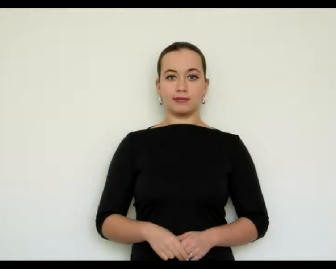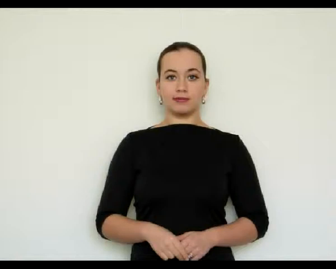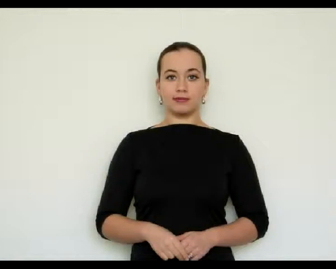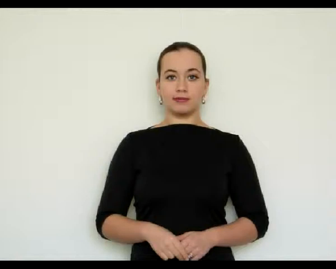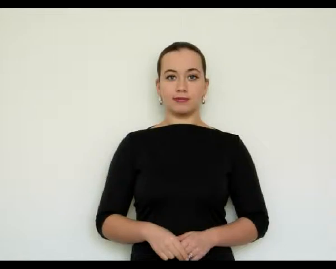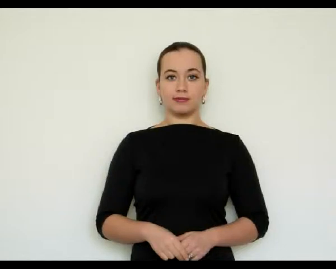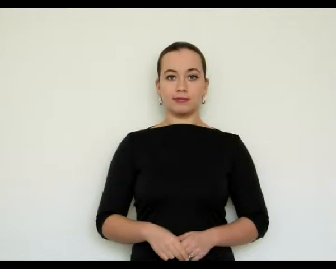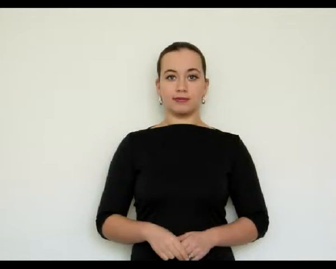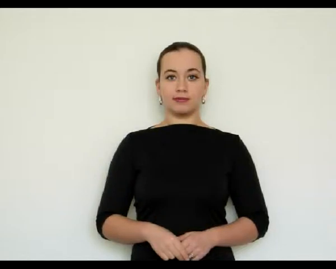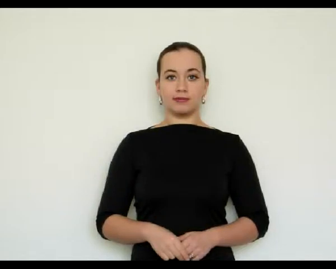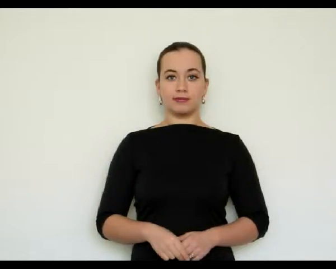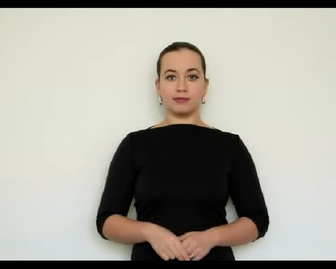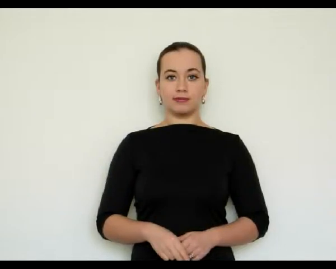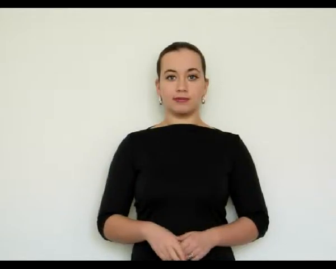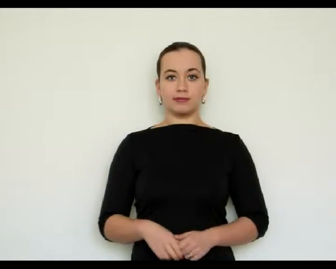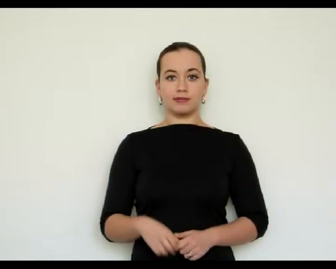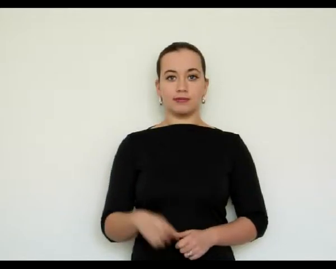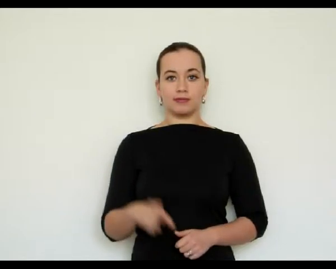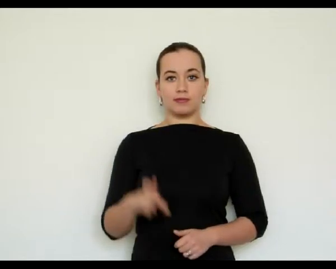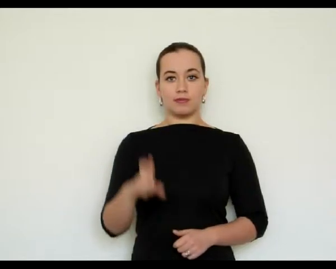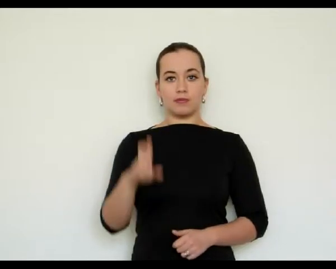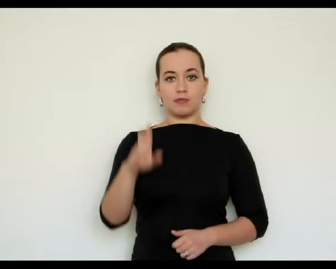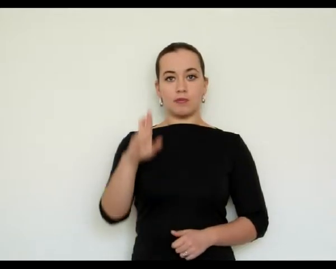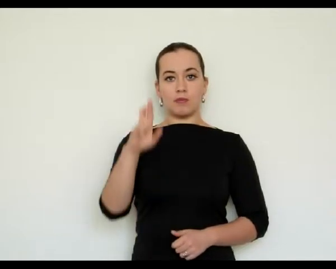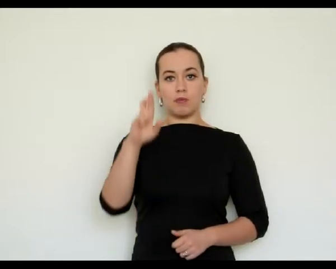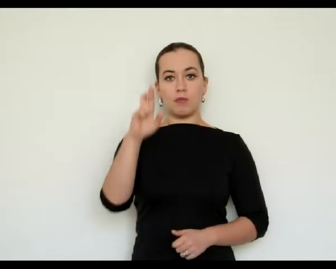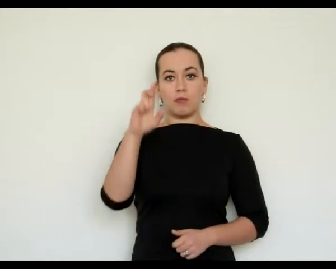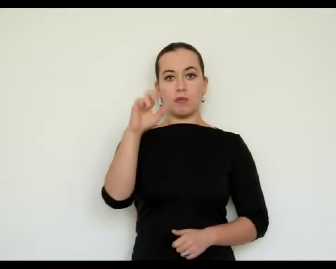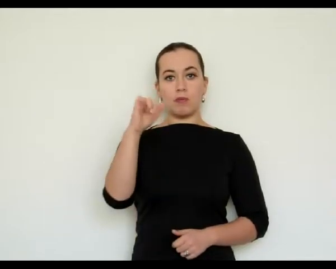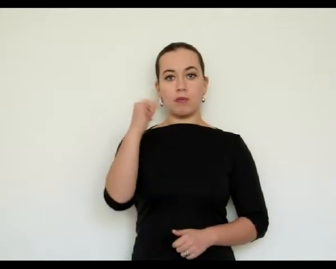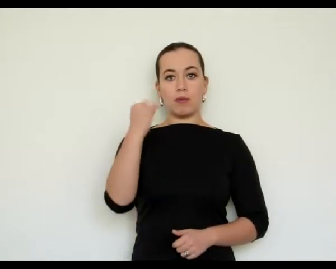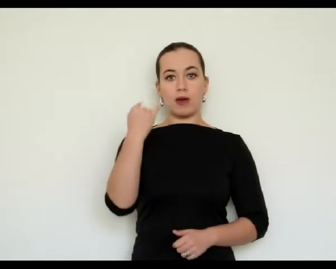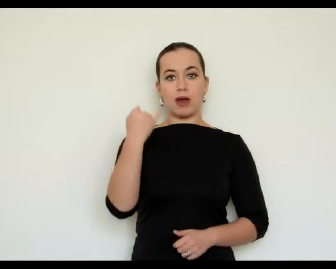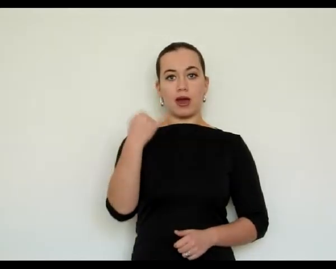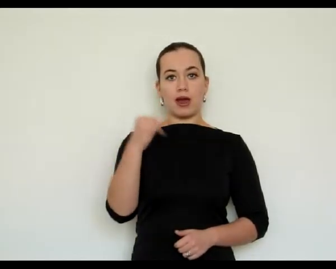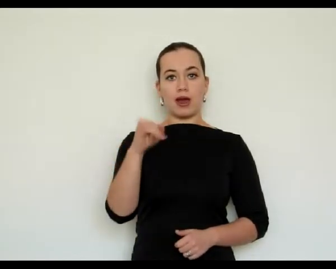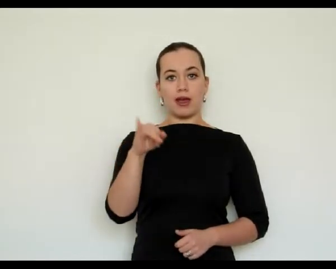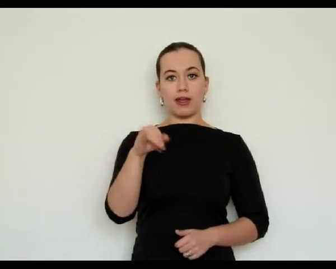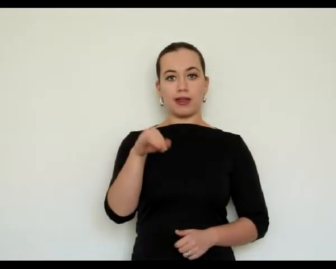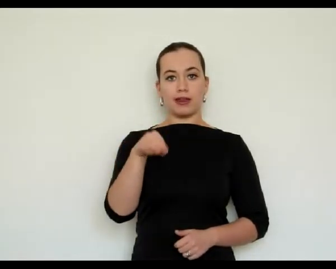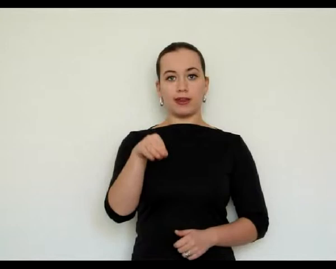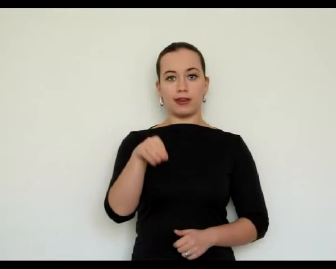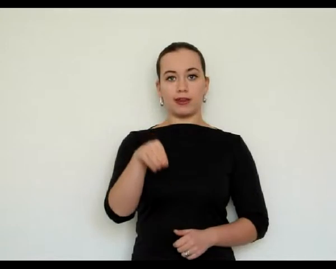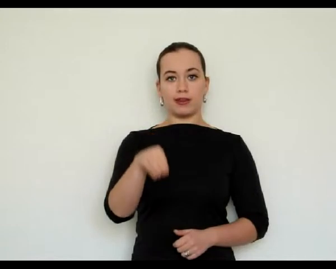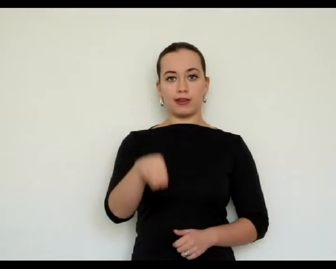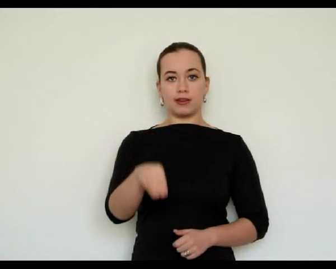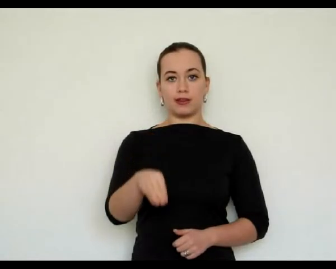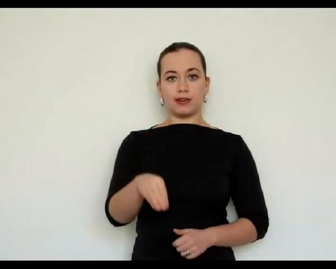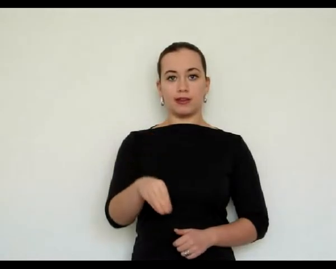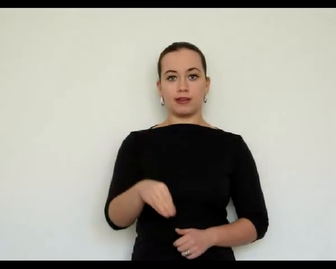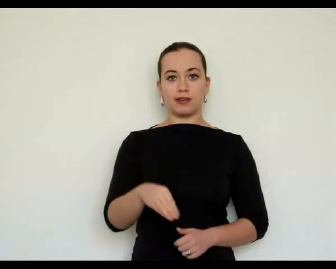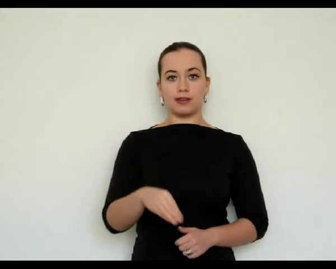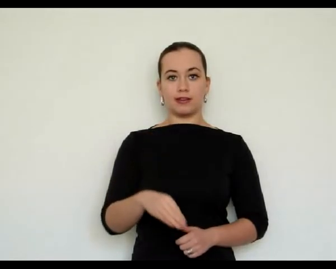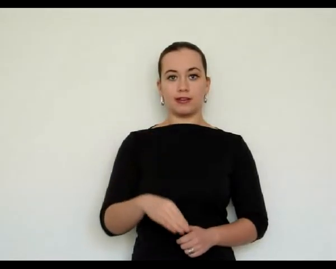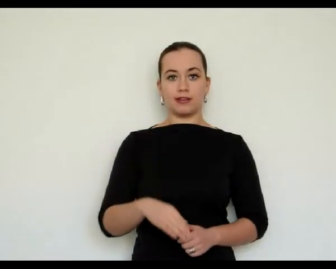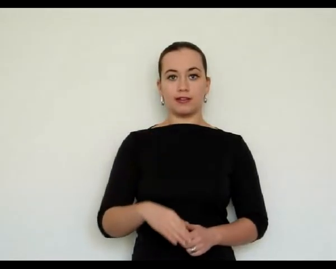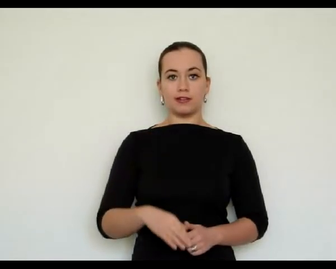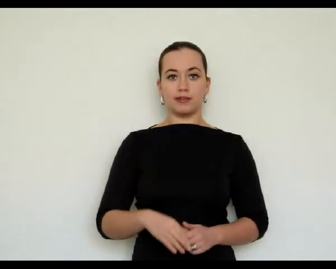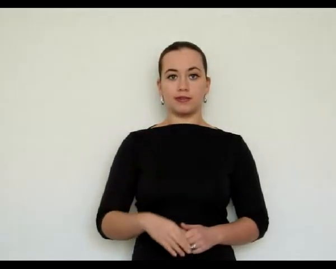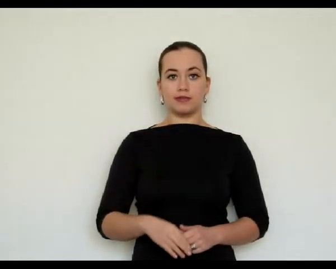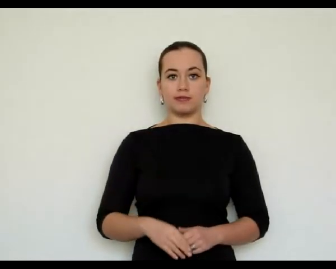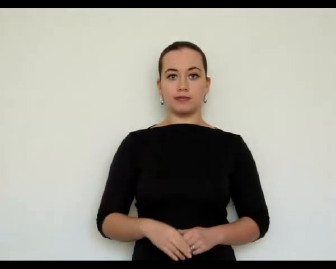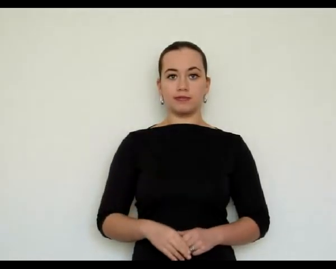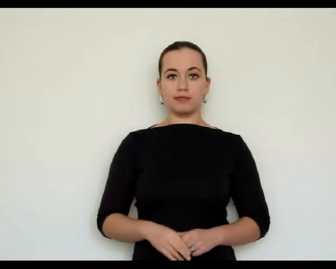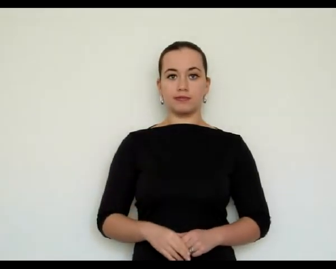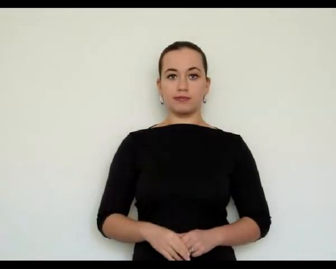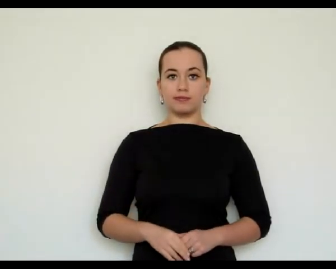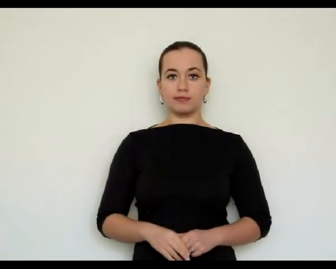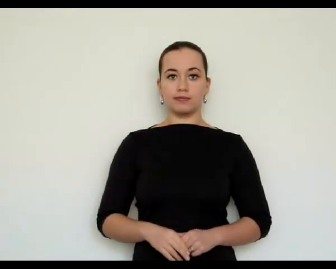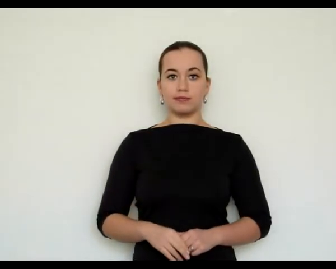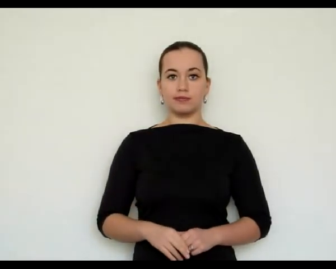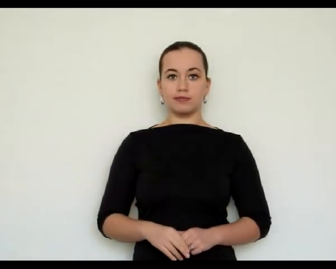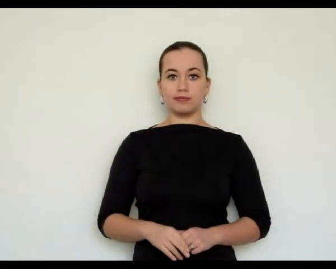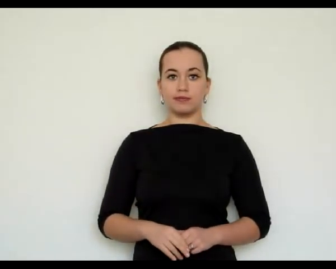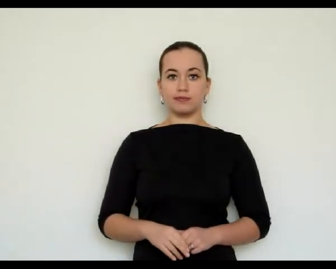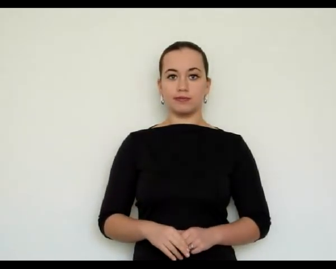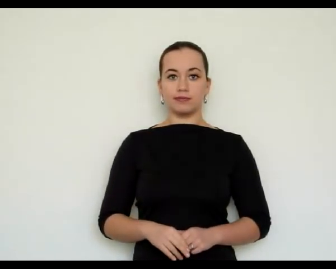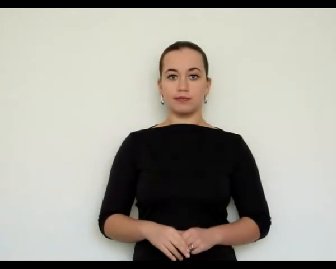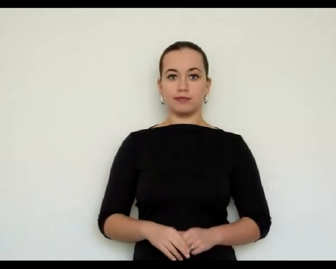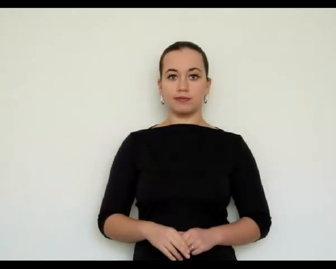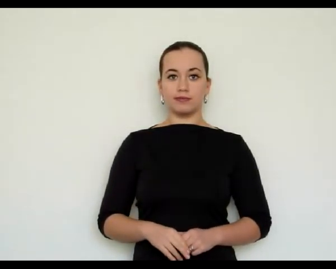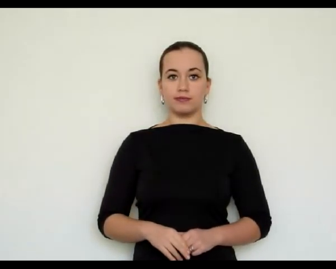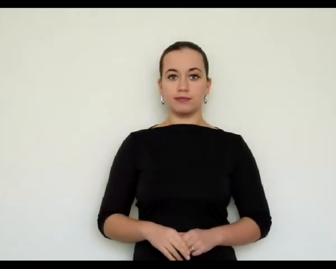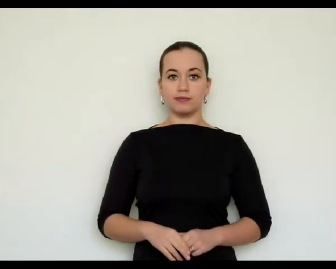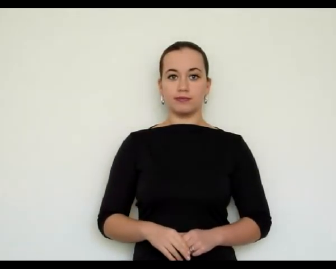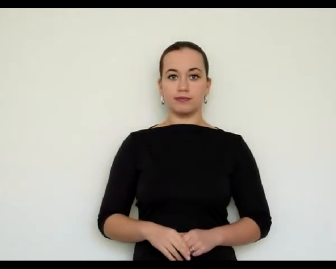байт